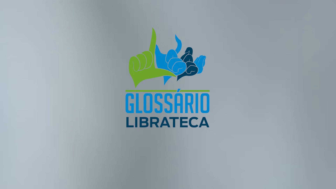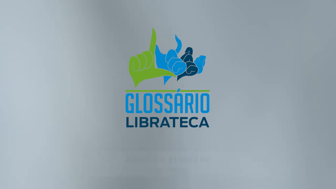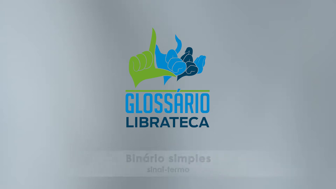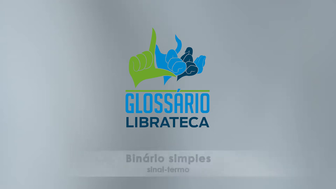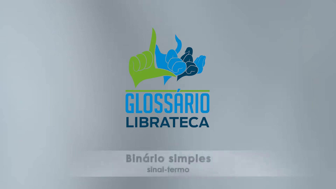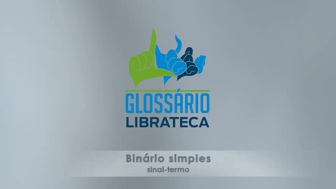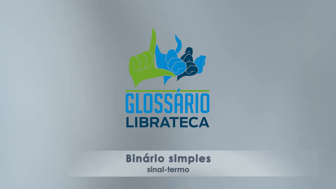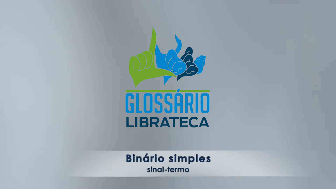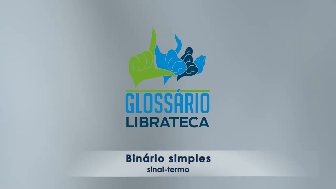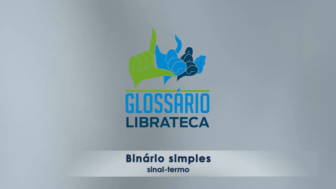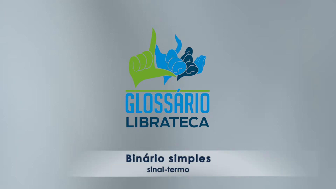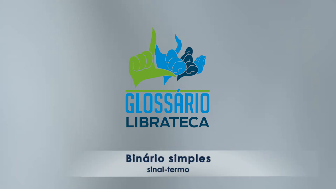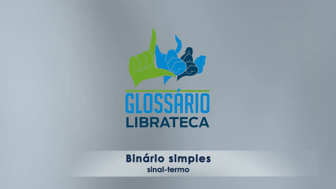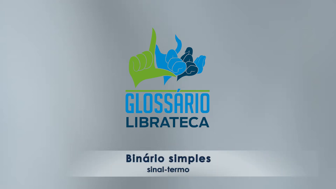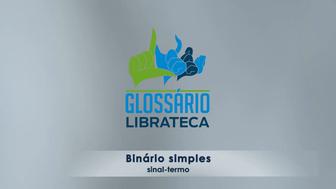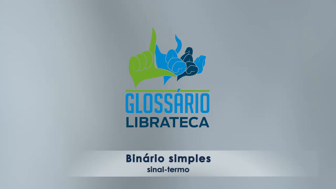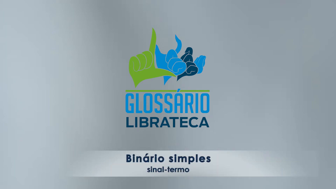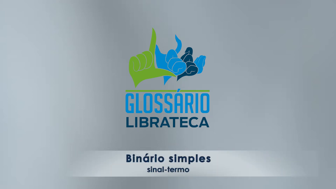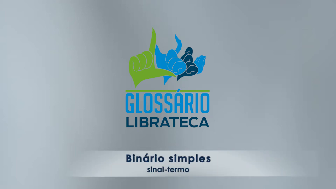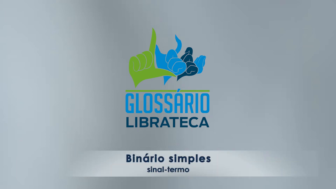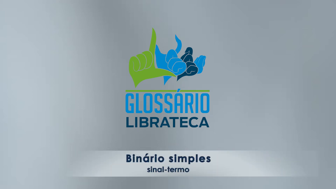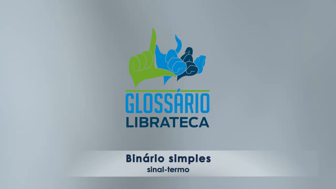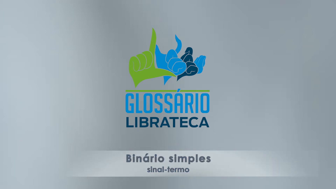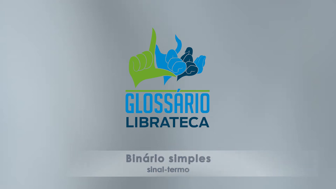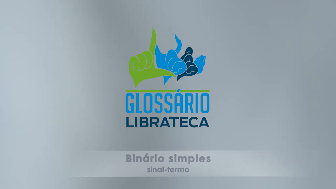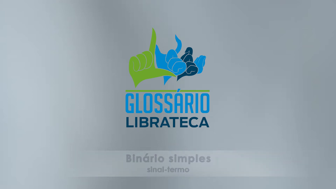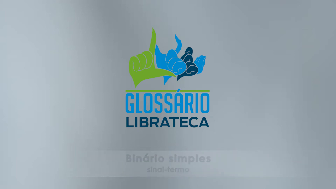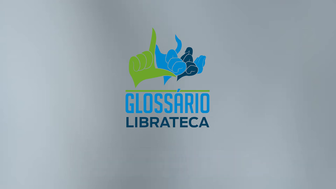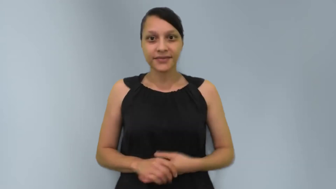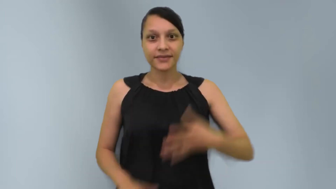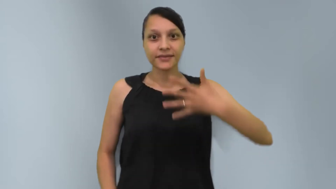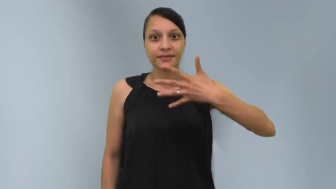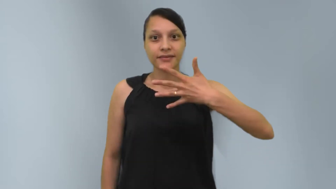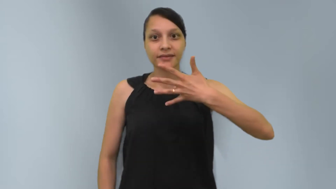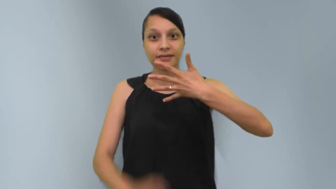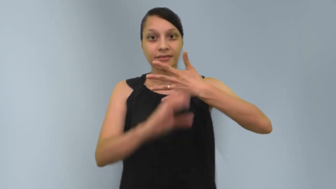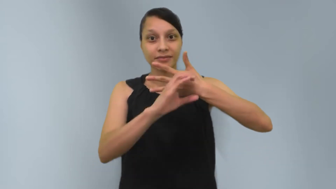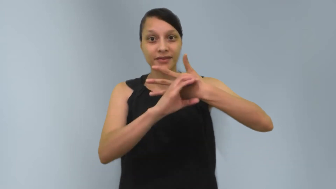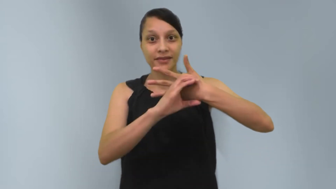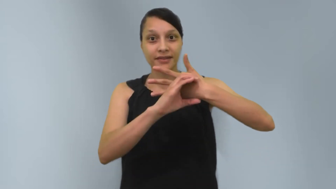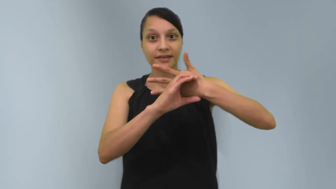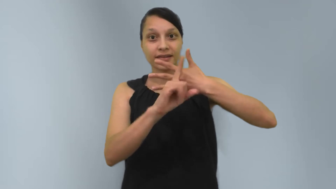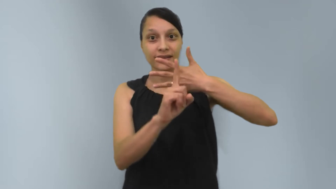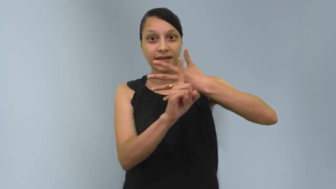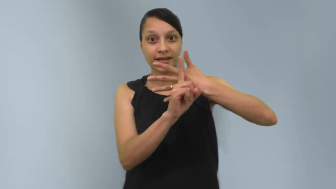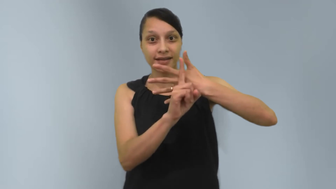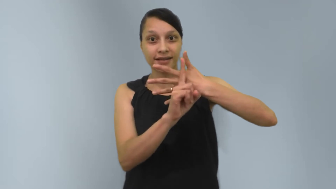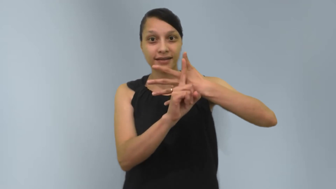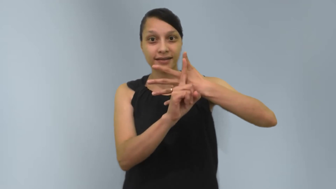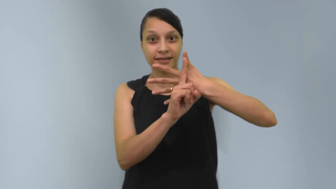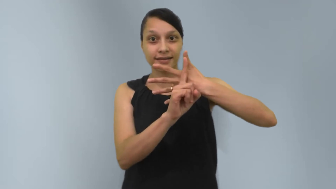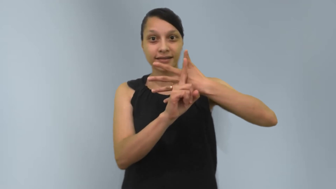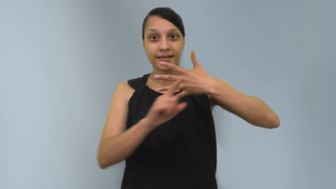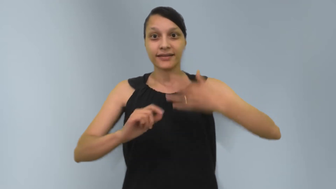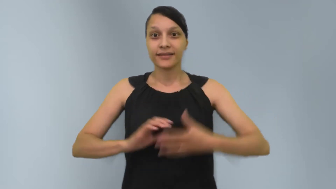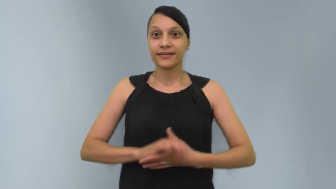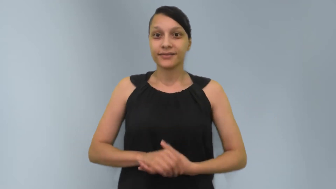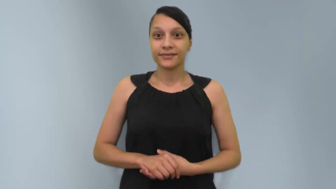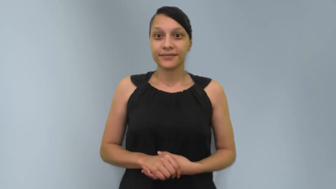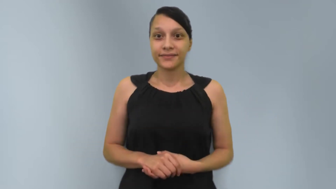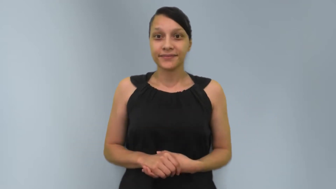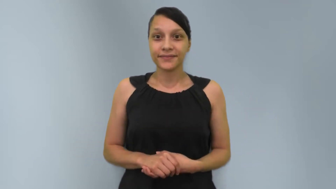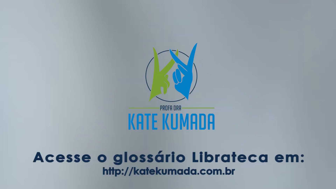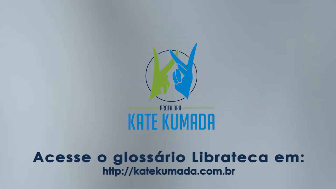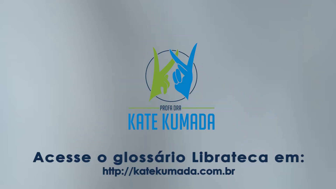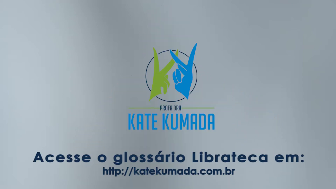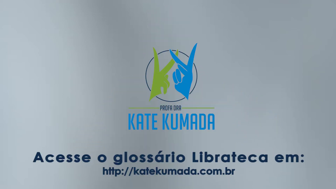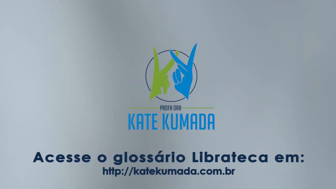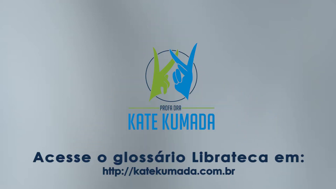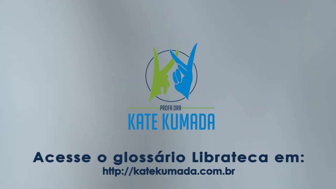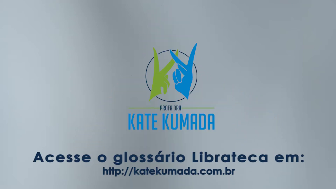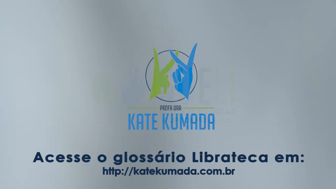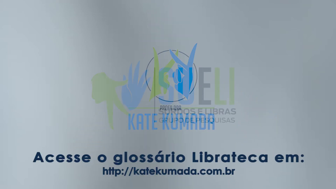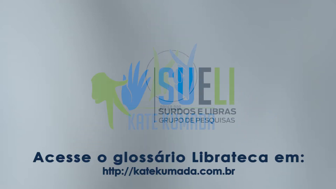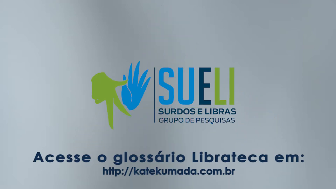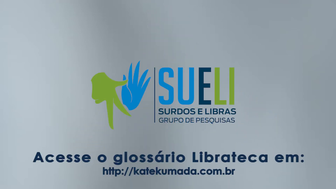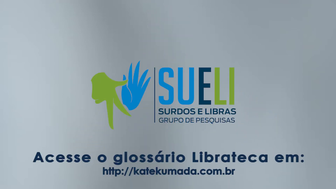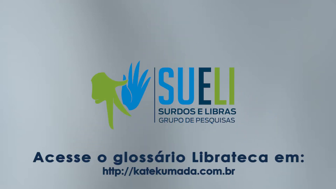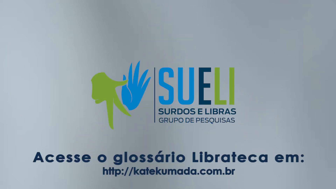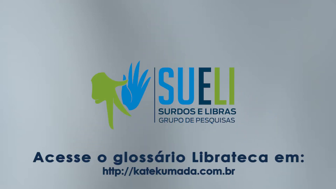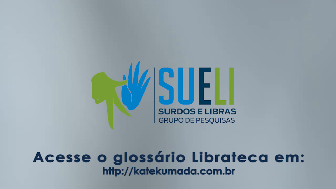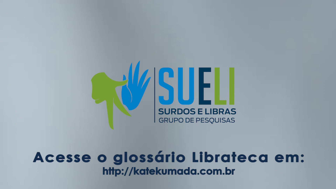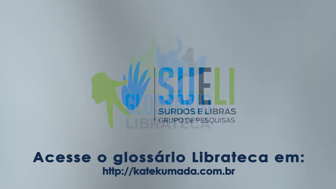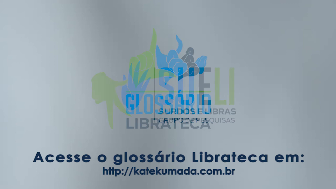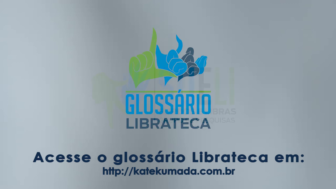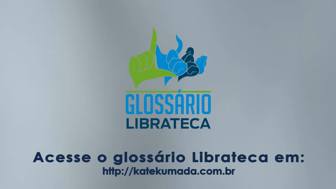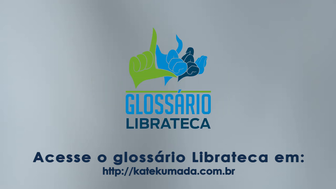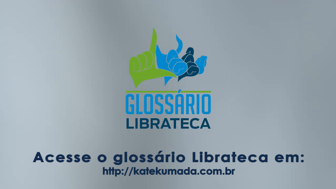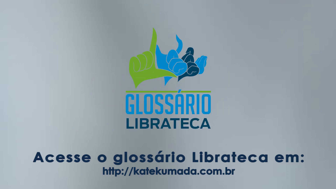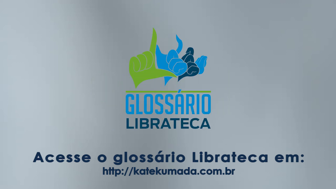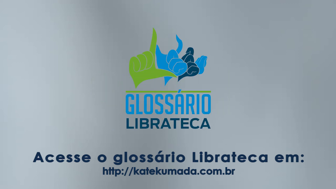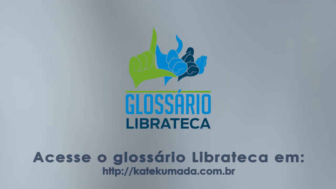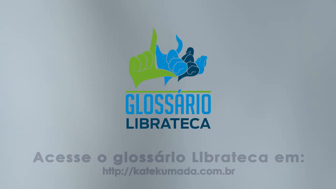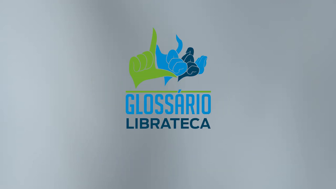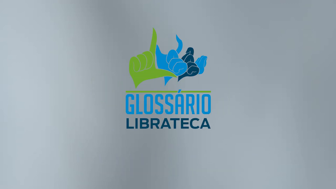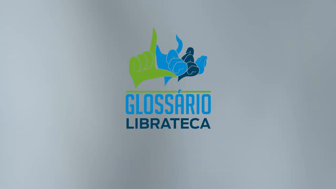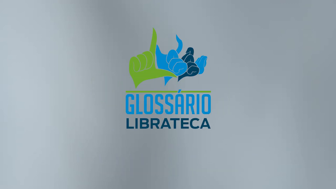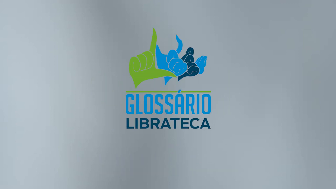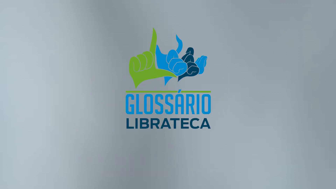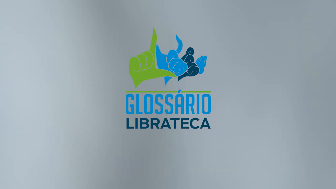Binário simples